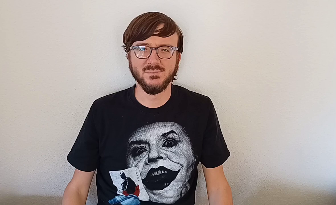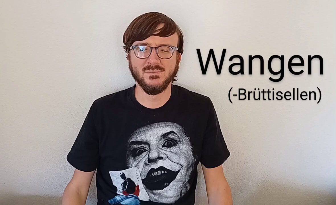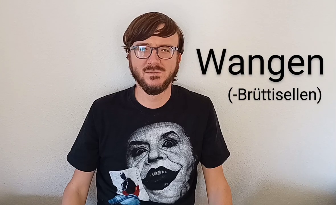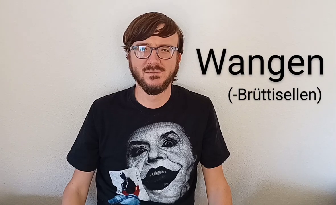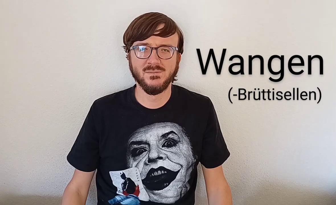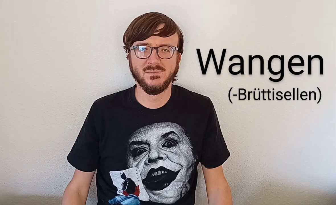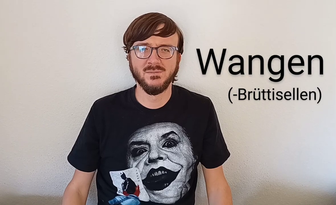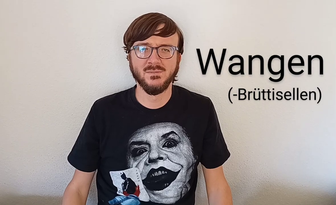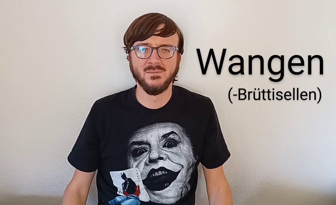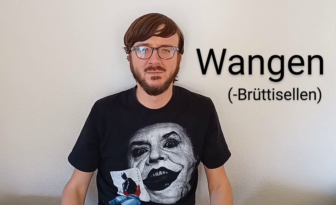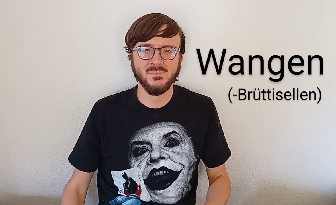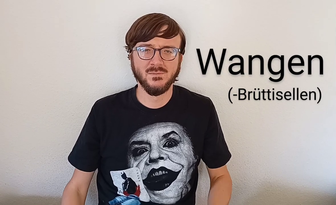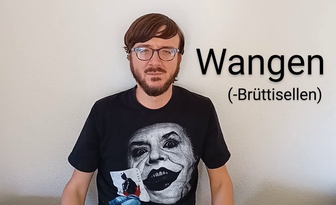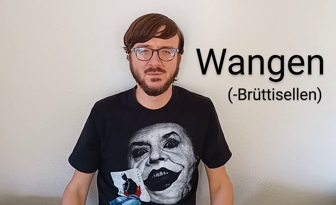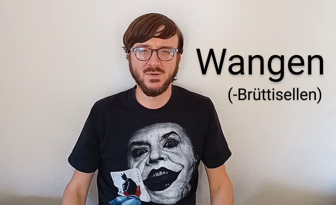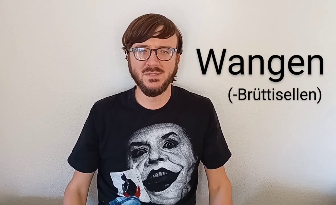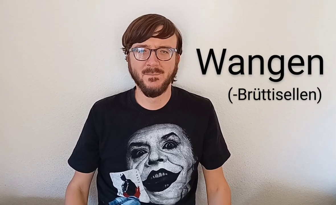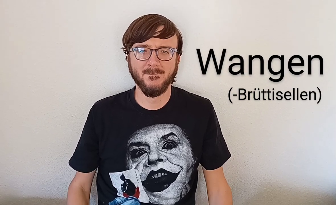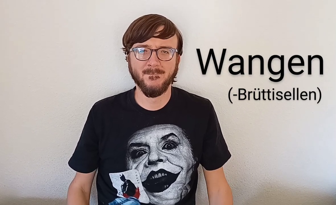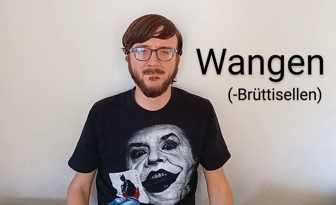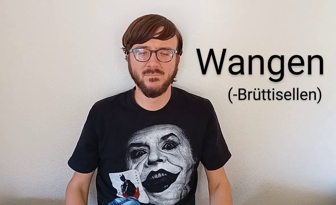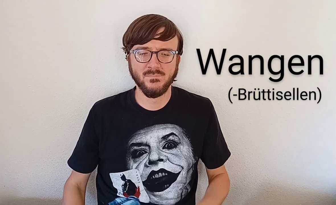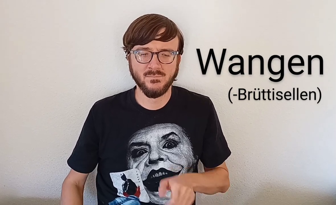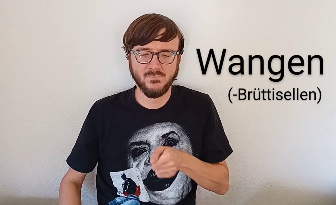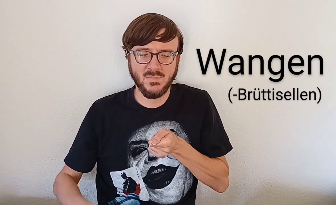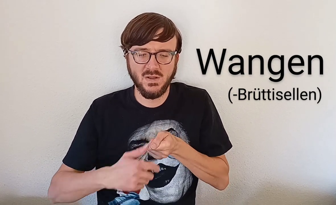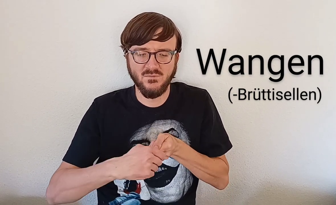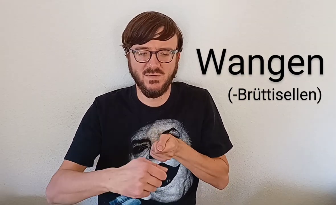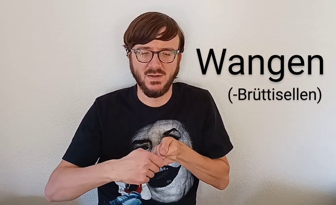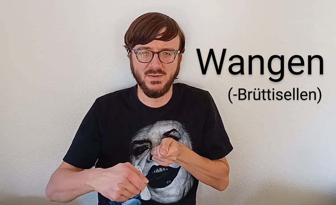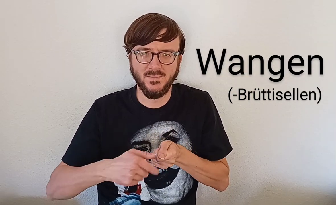Wangen(-Brüttisellen)